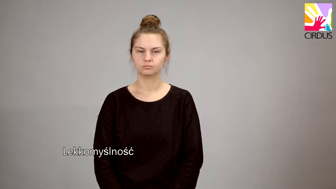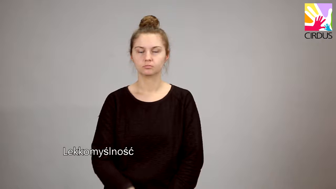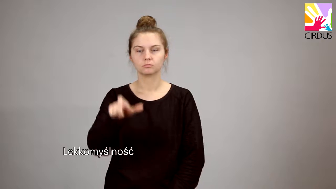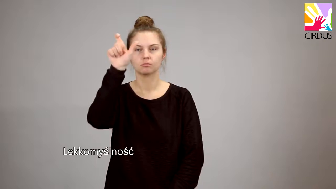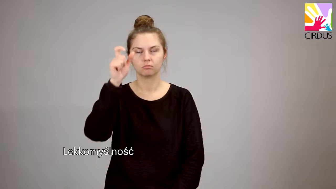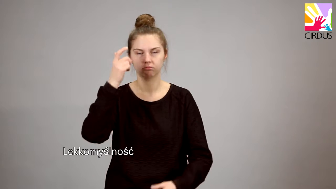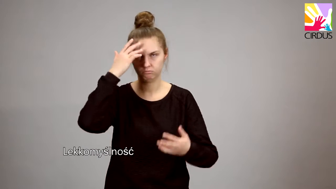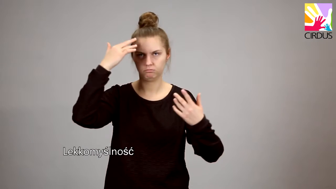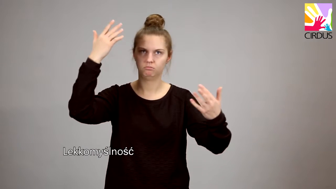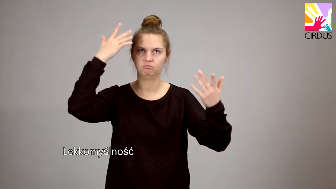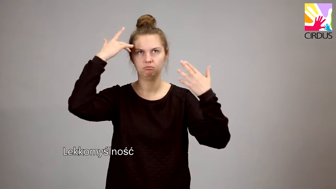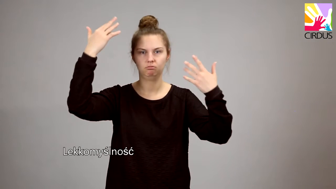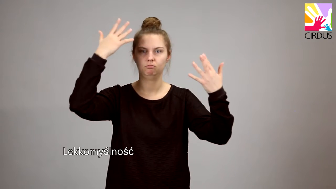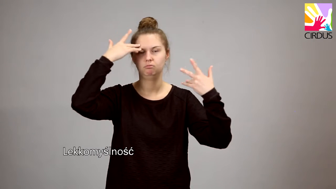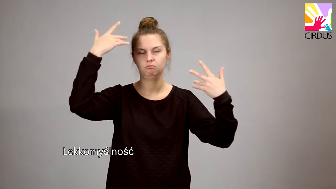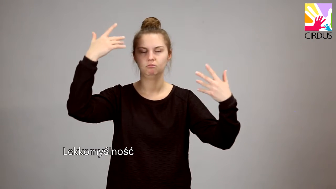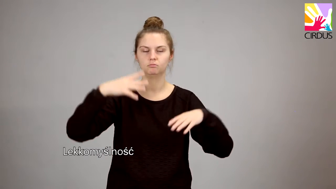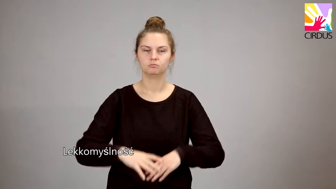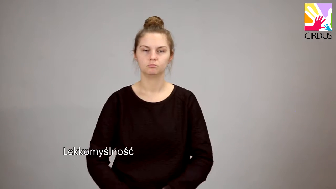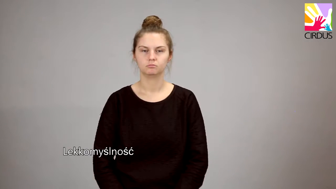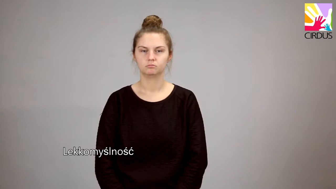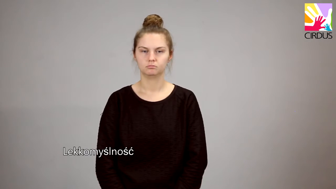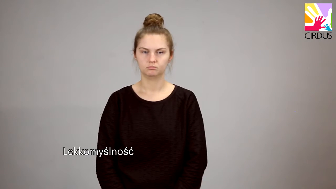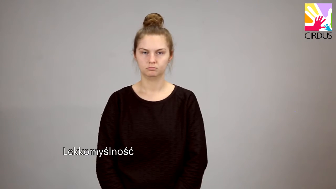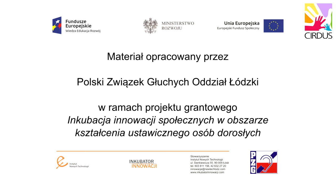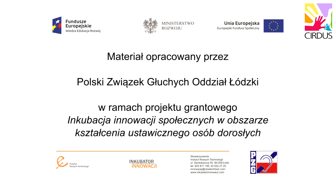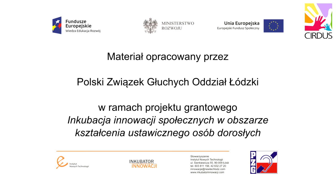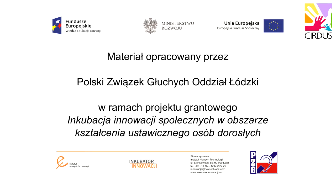Lekkomyślność